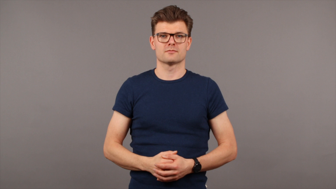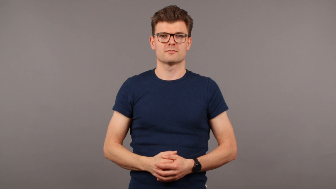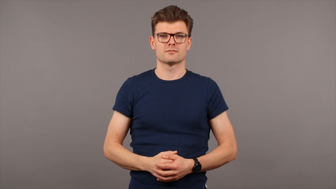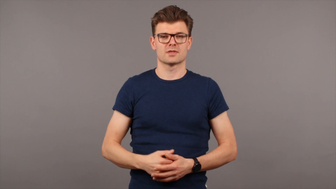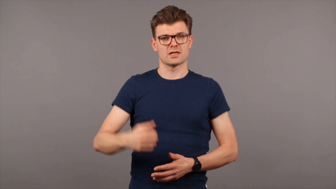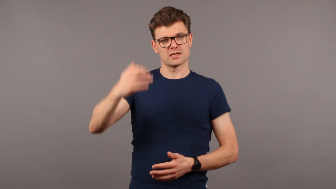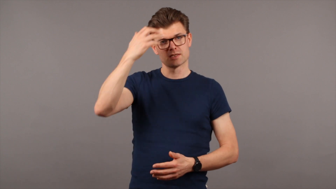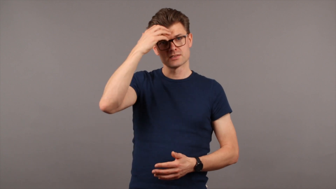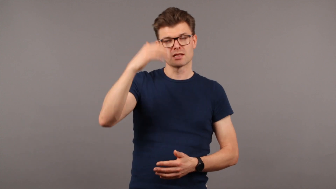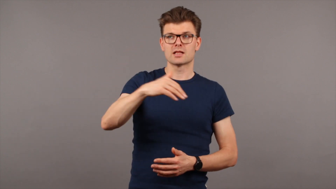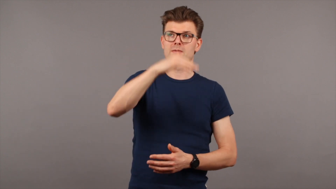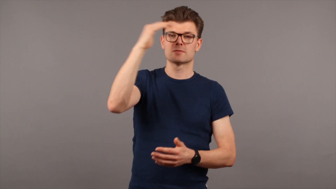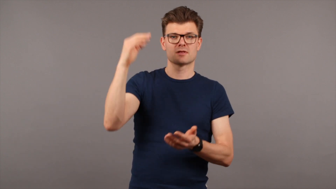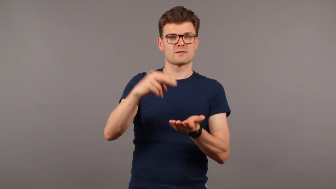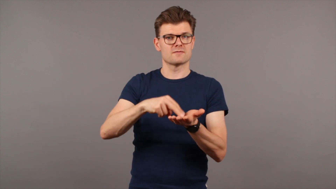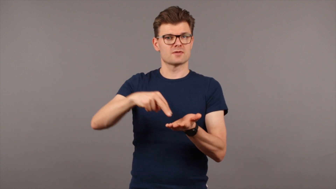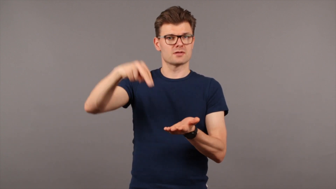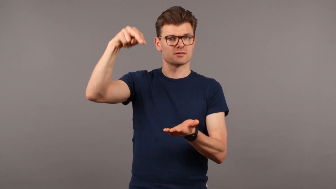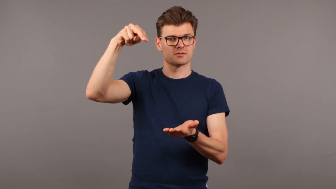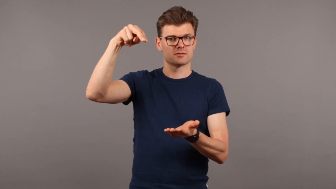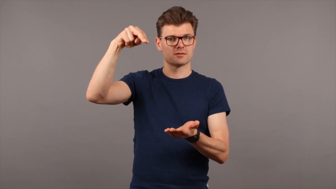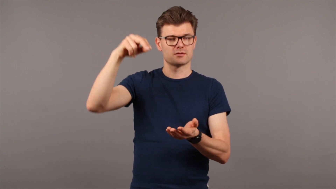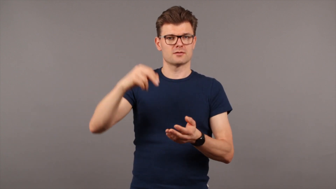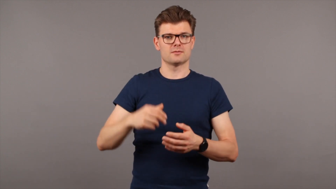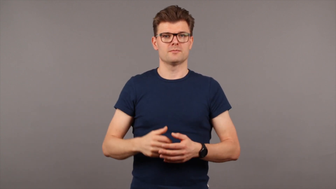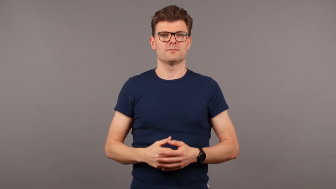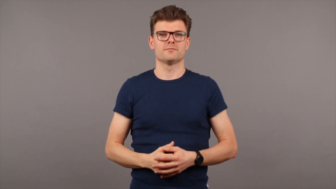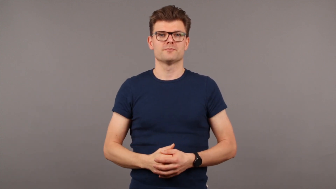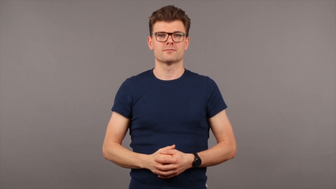Kristi himmelsfärd